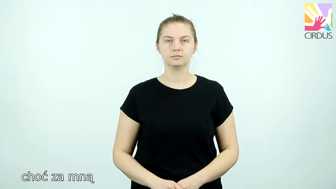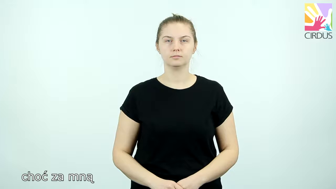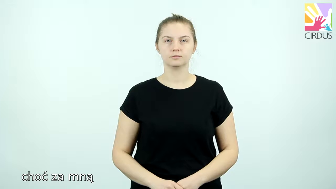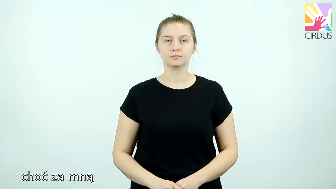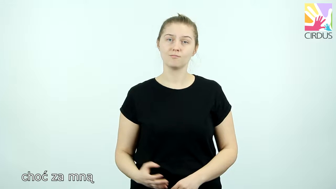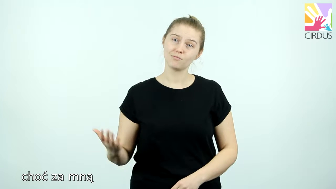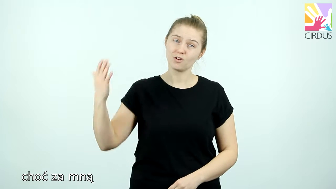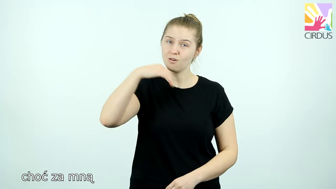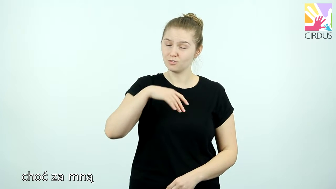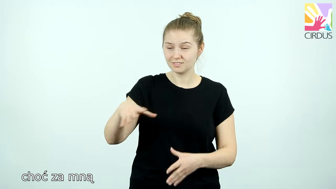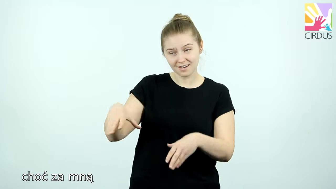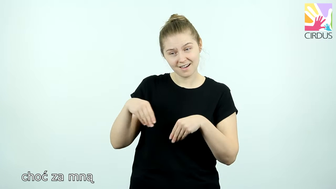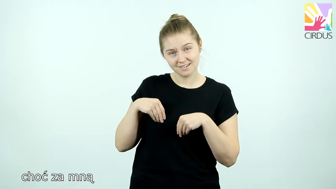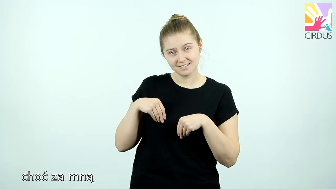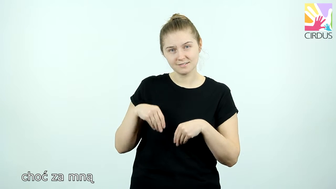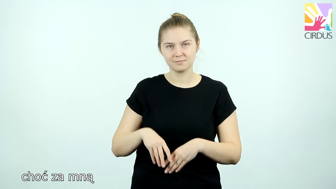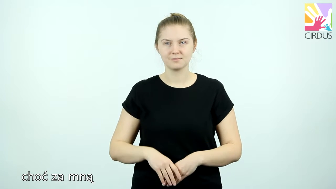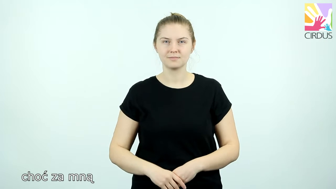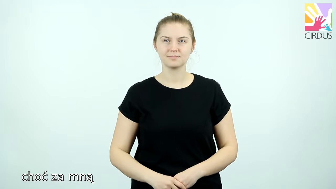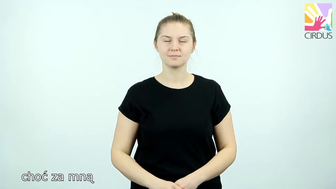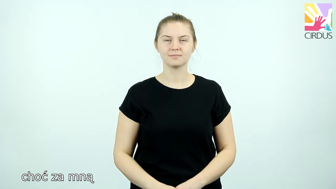choc za mna